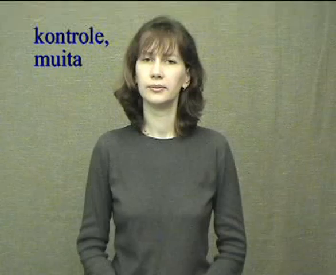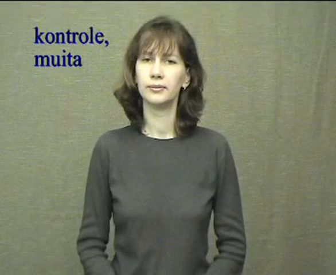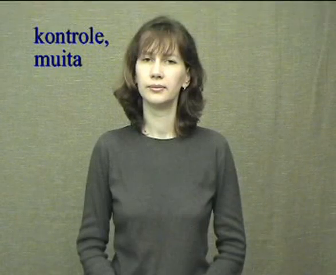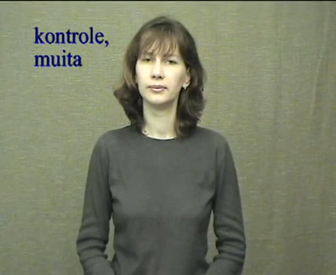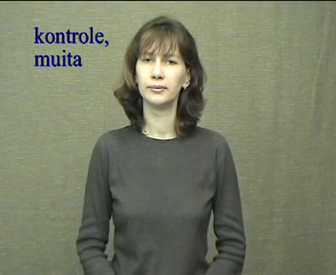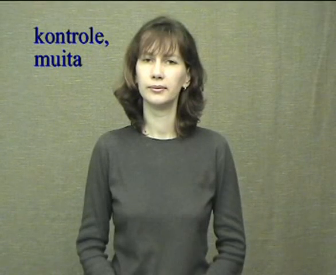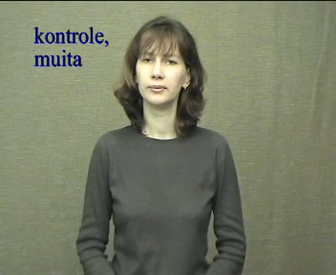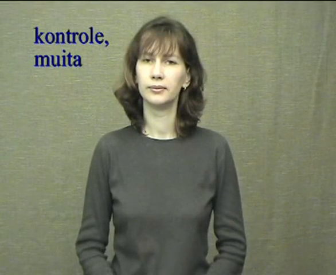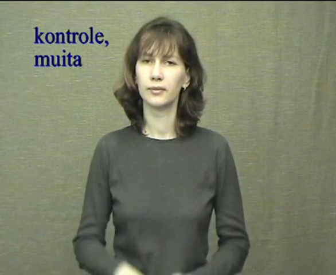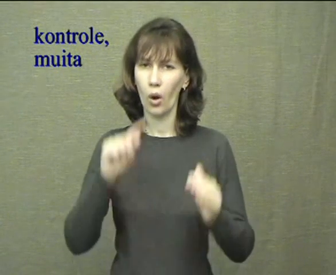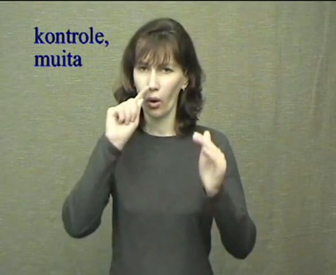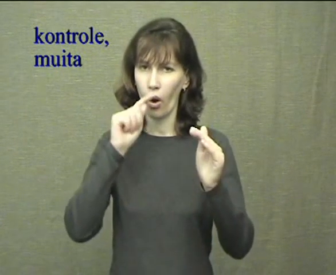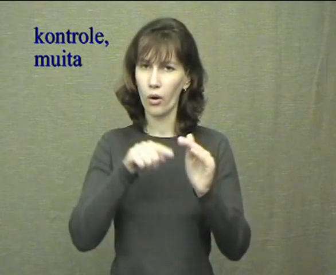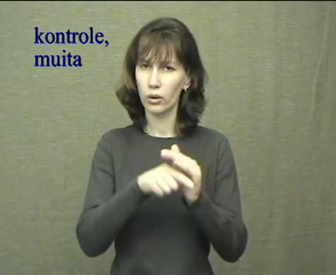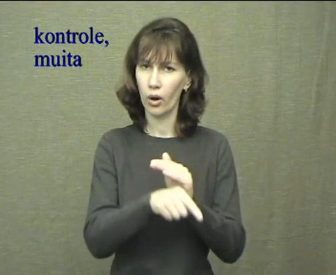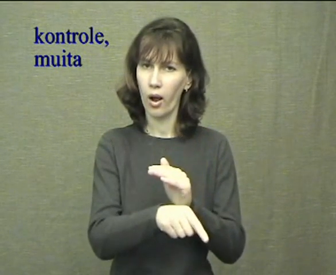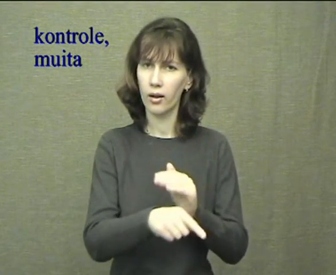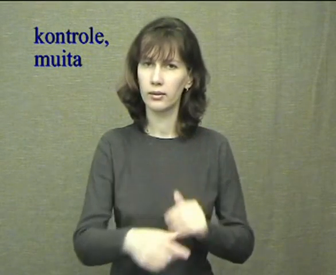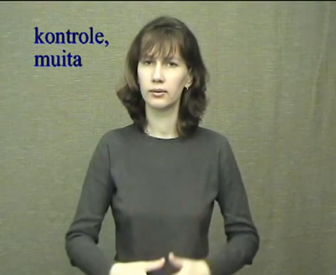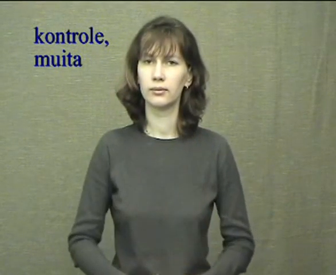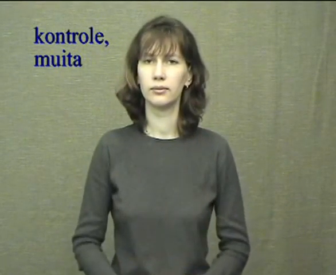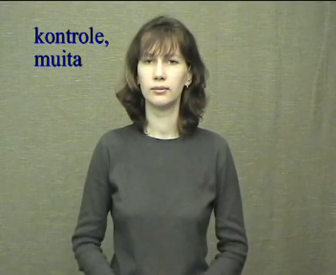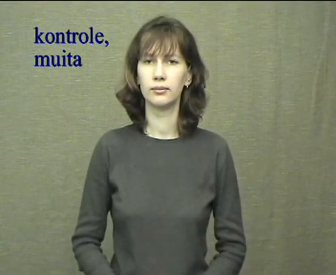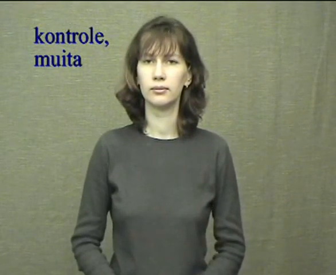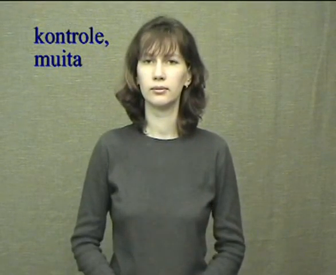kontrole